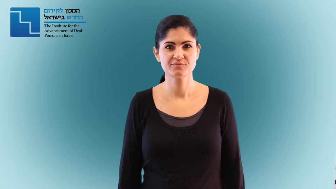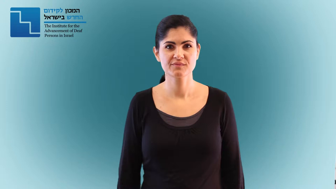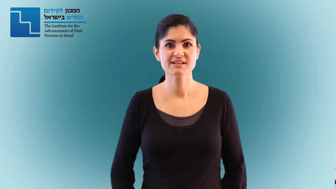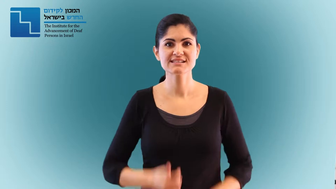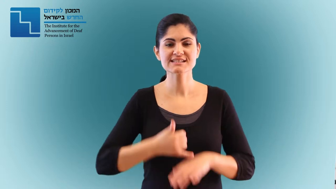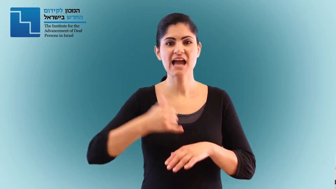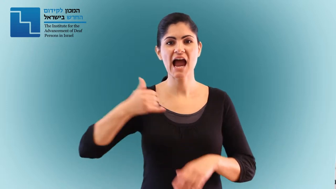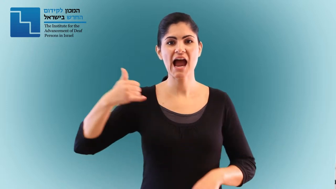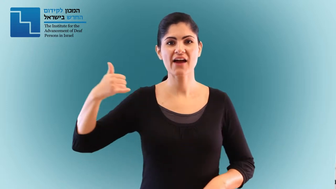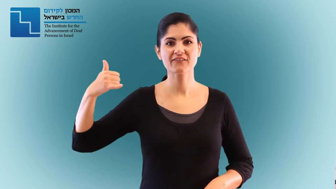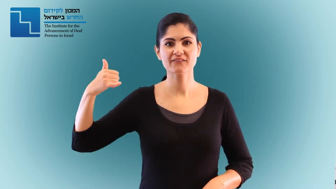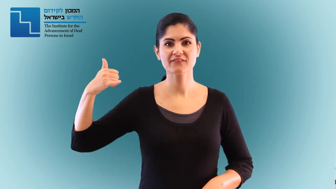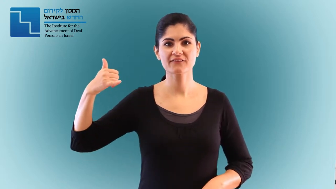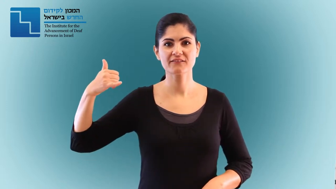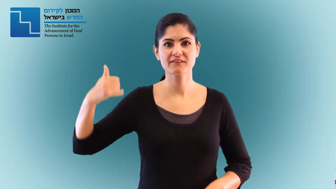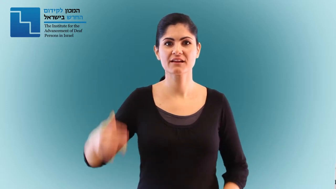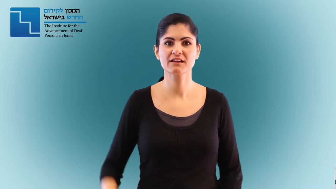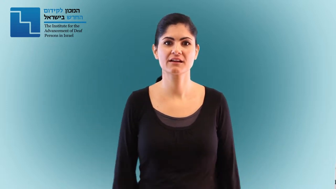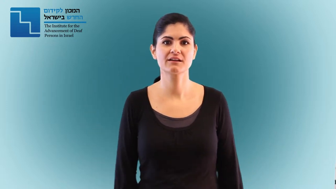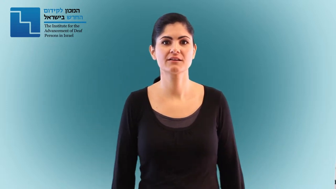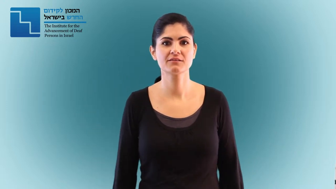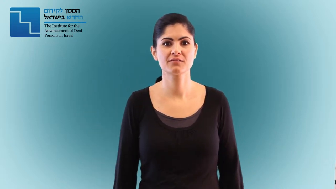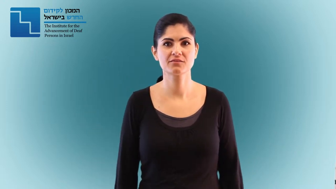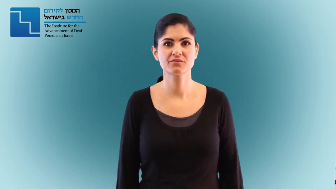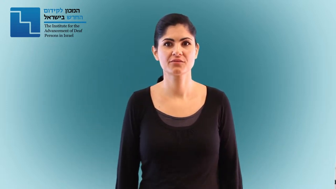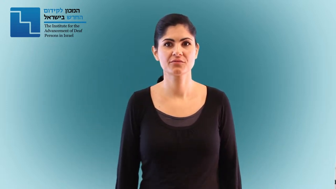זהב